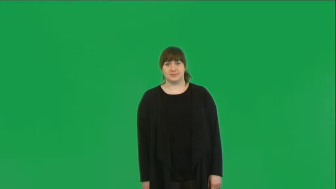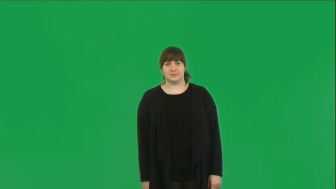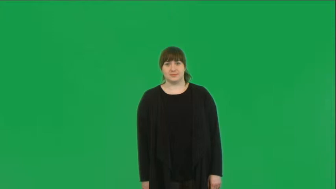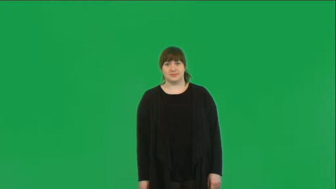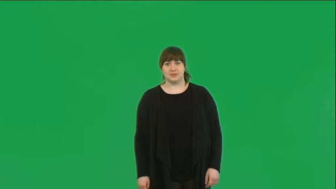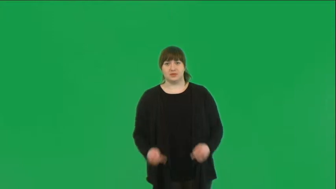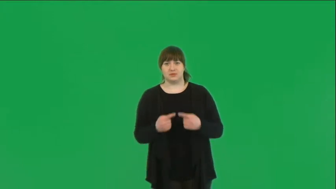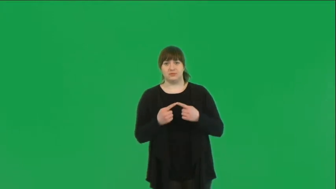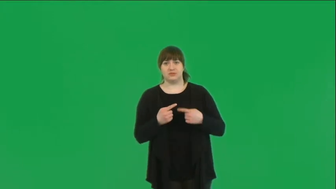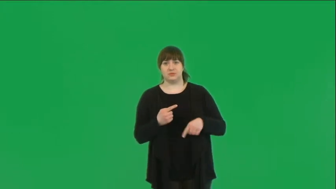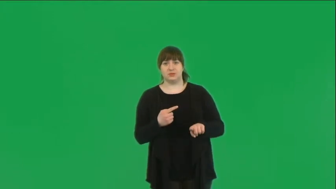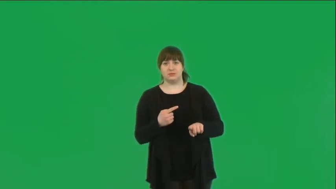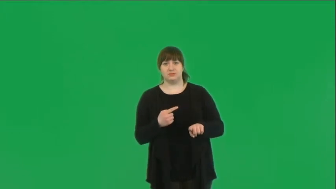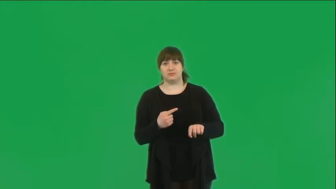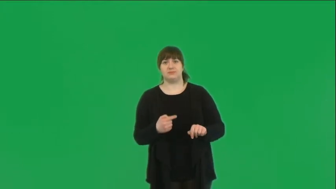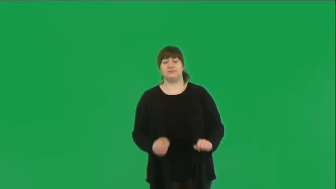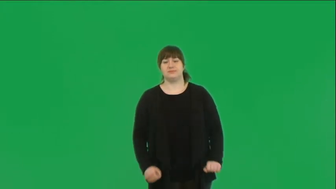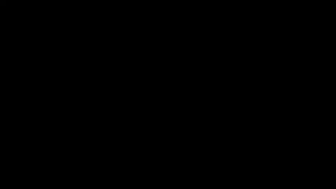wysłać